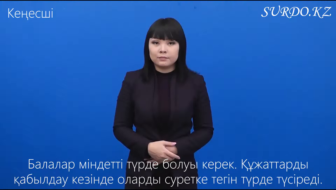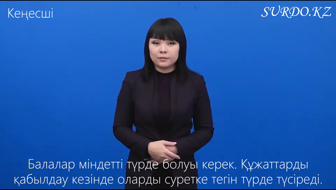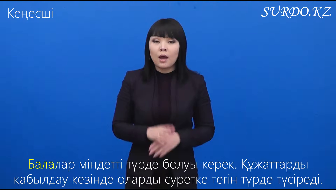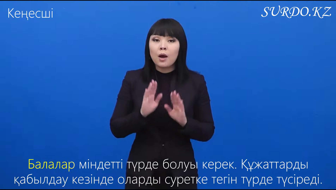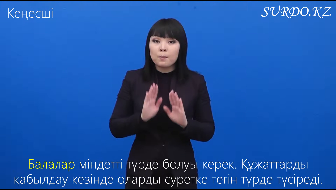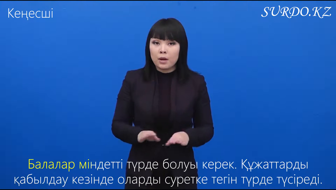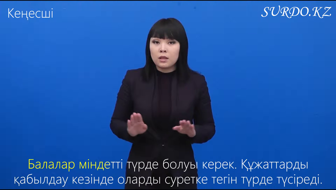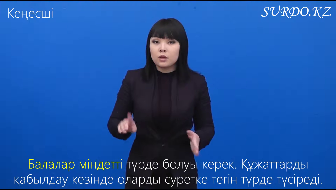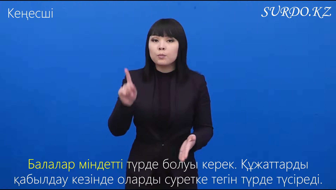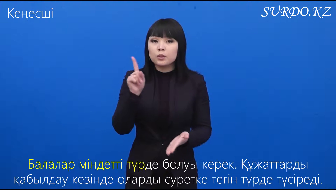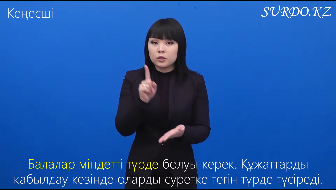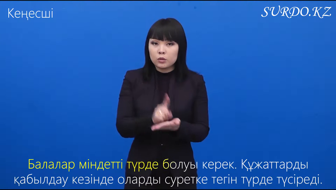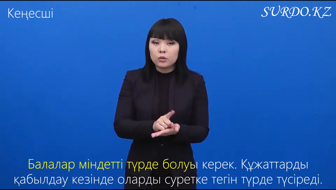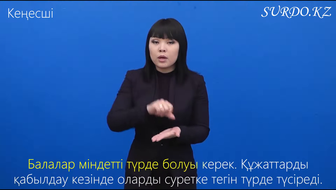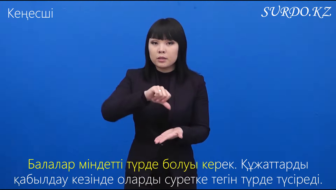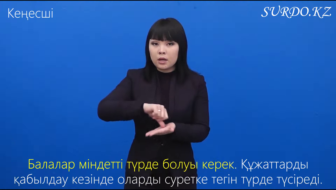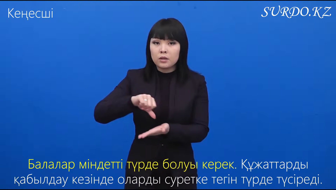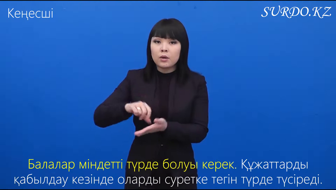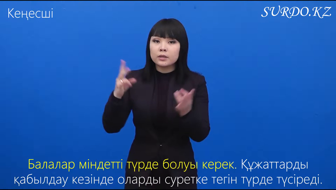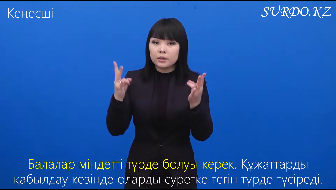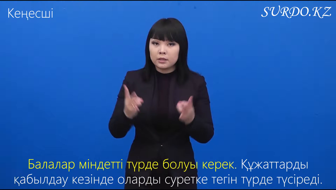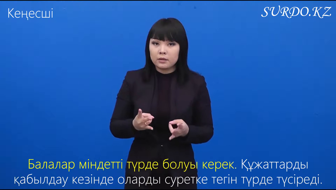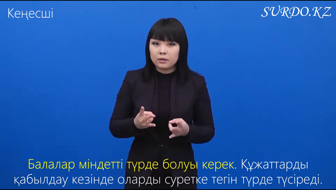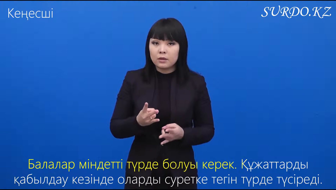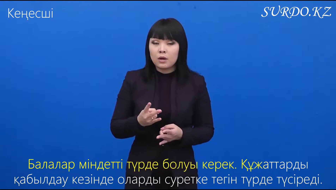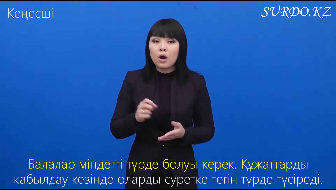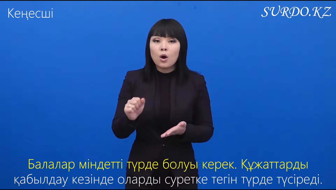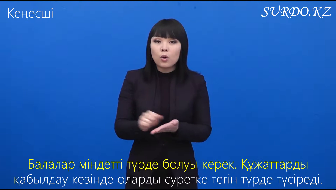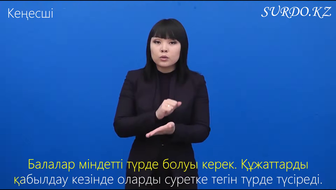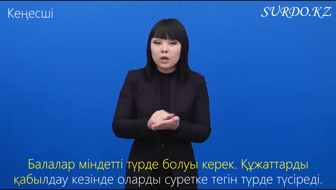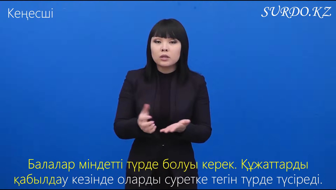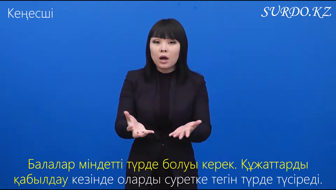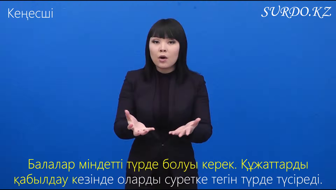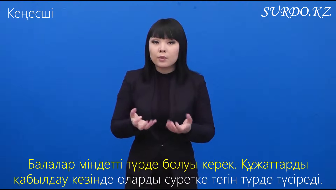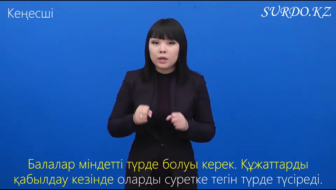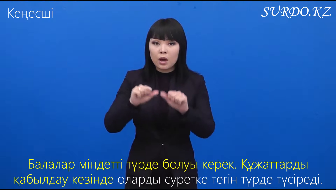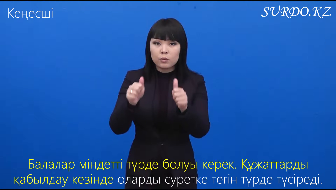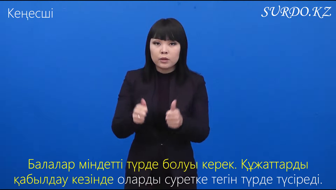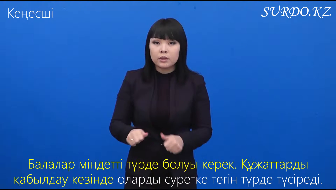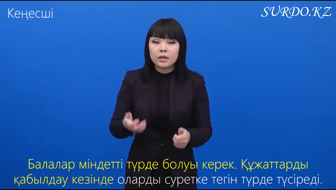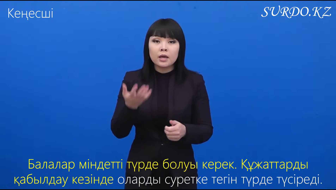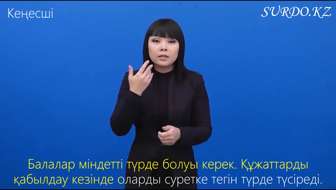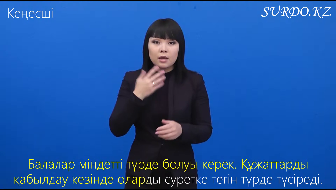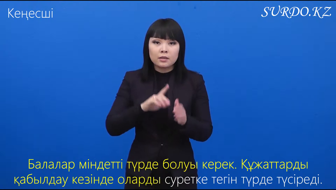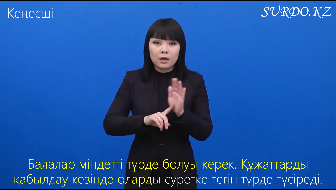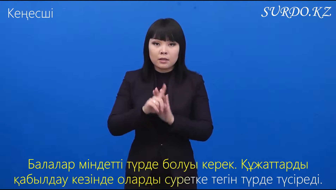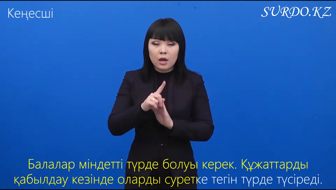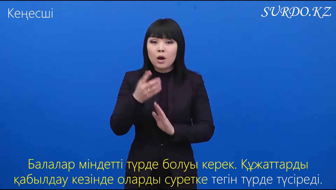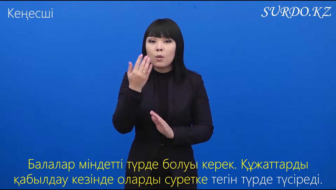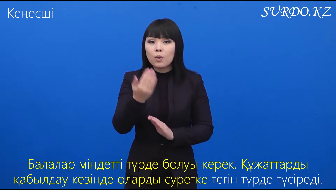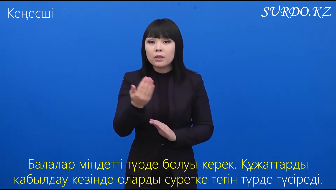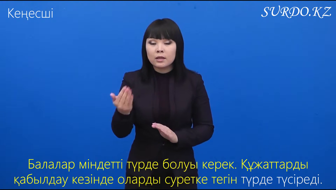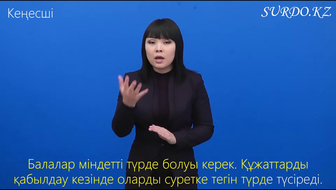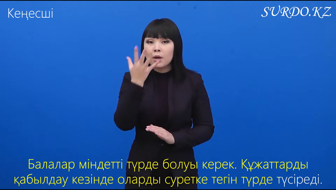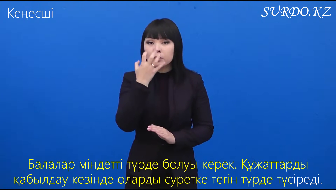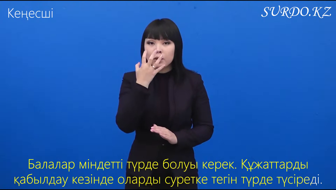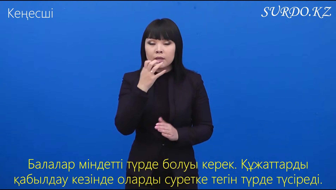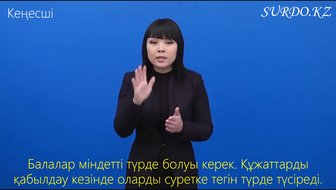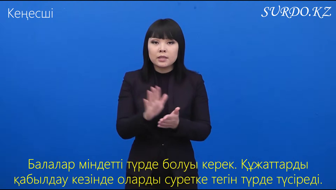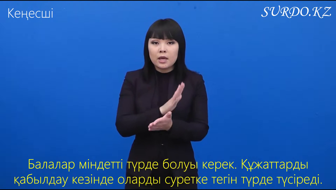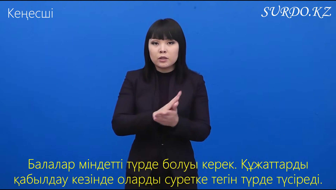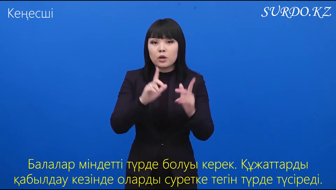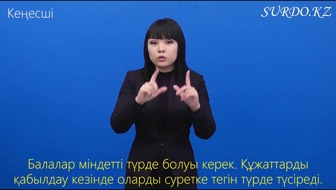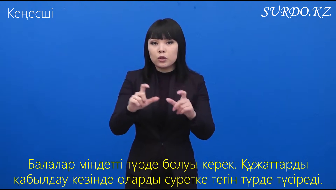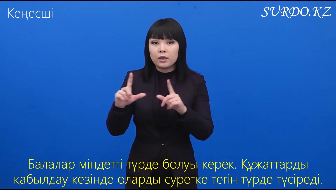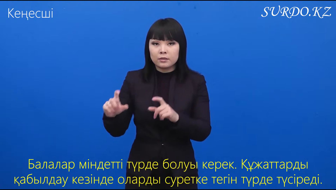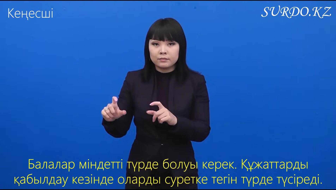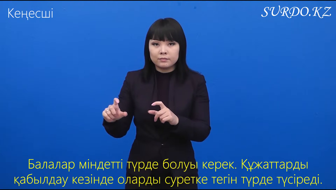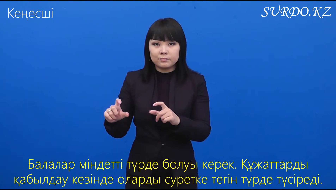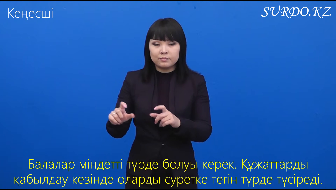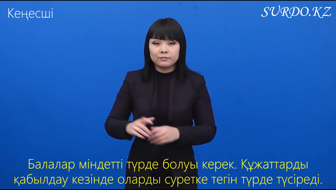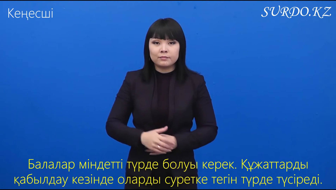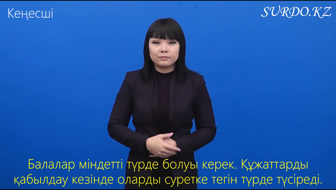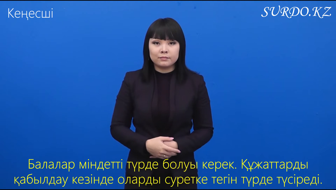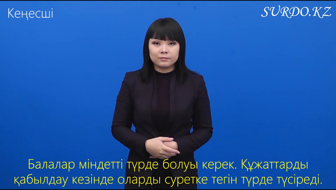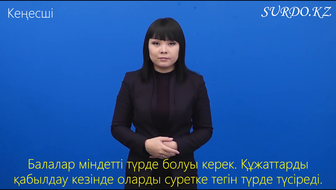Консультант